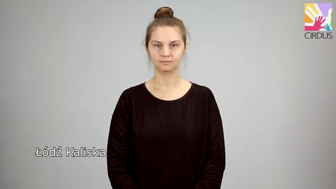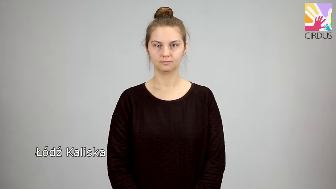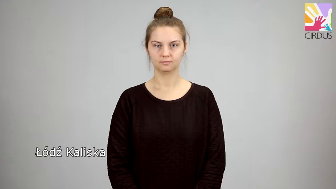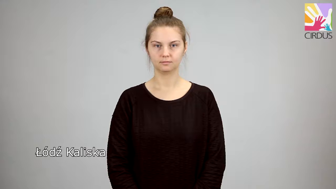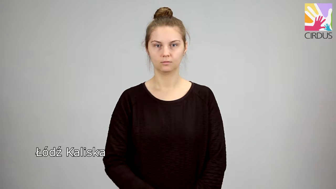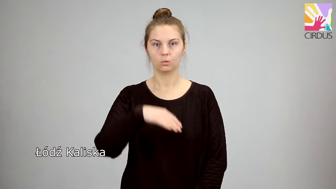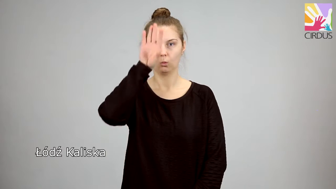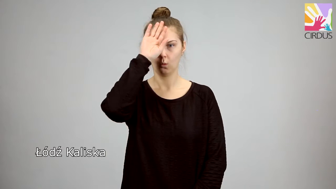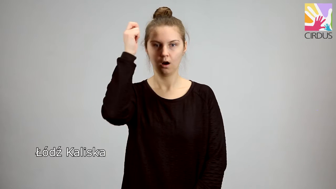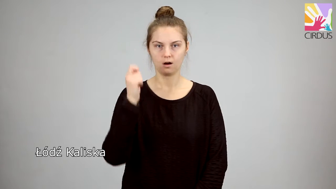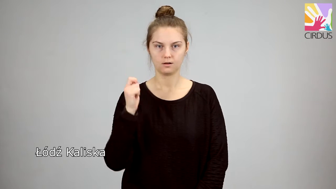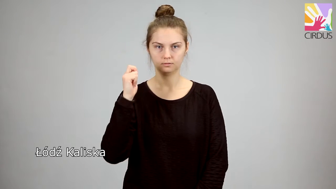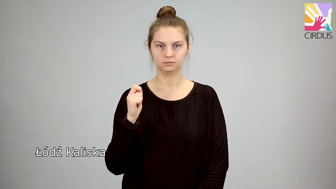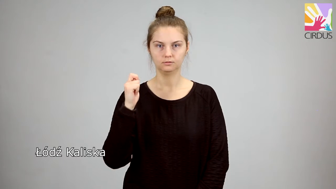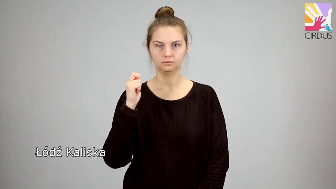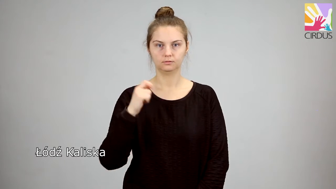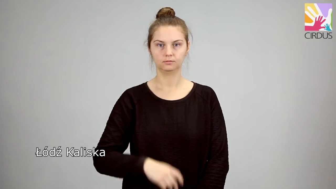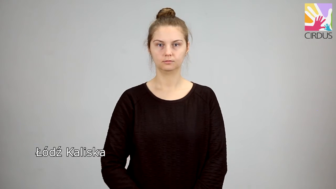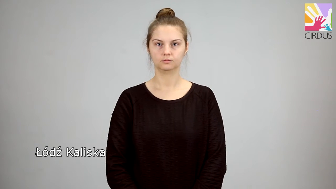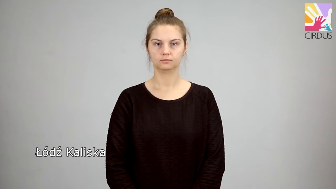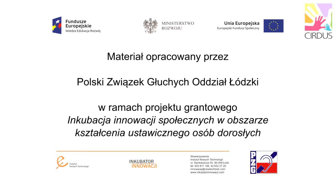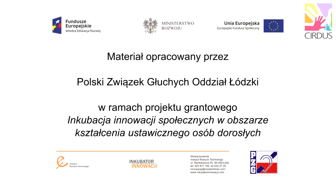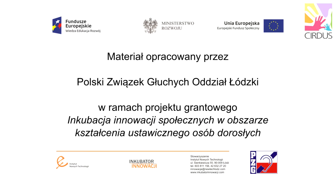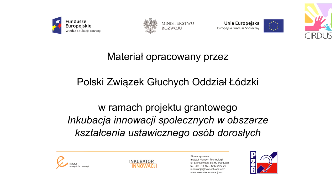Łódź Kaliska